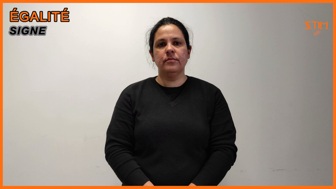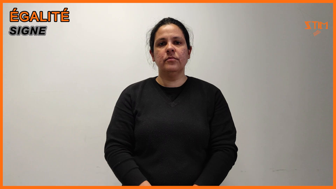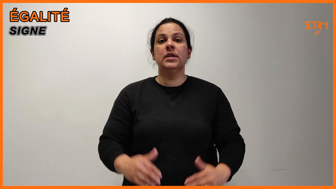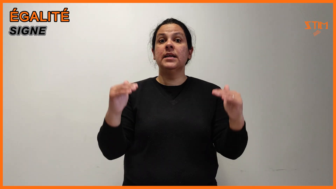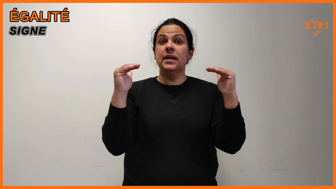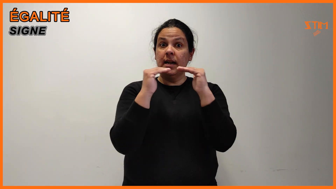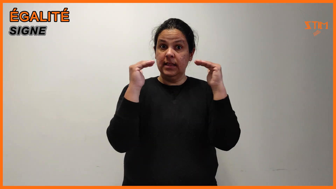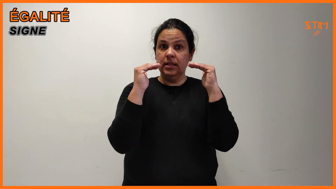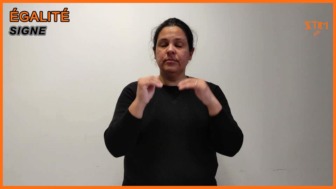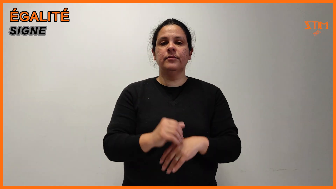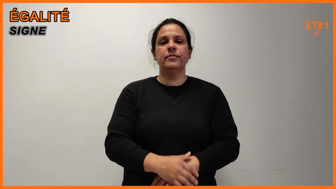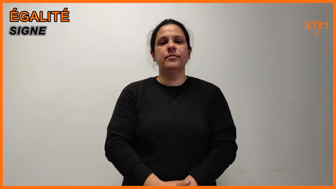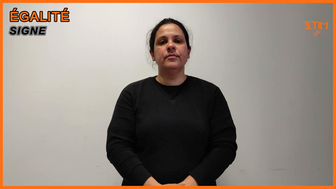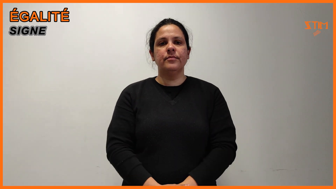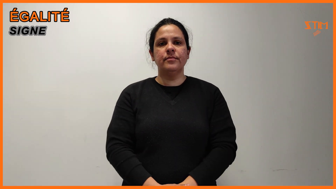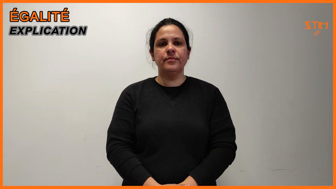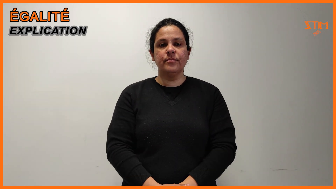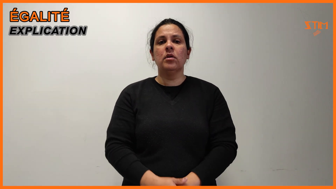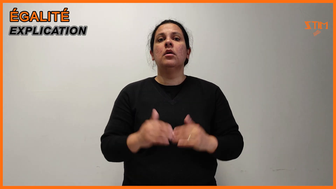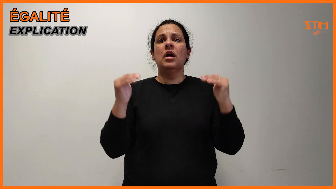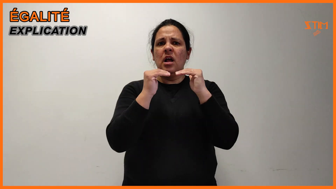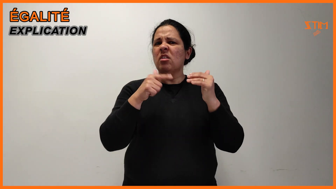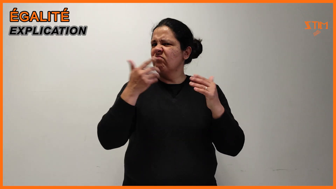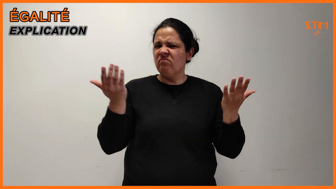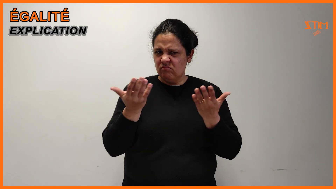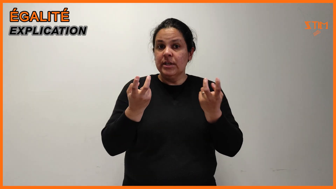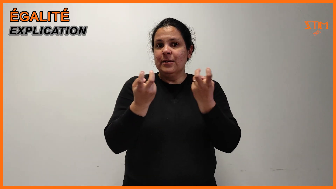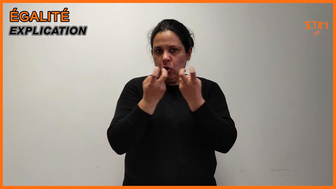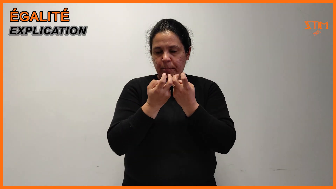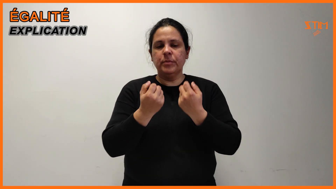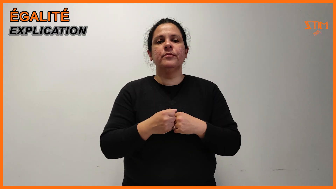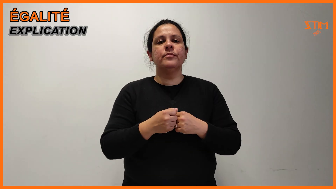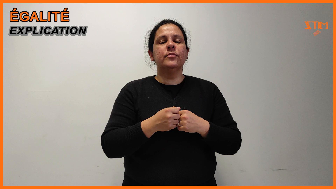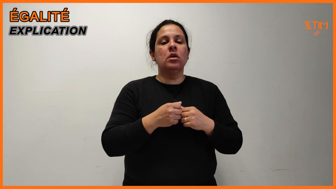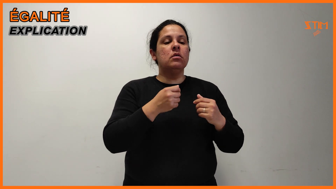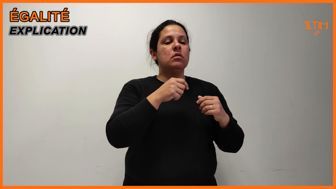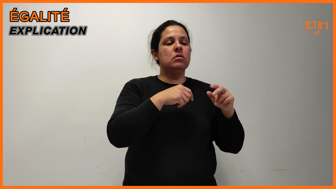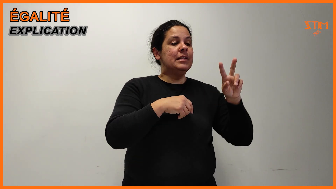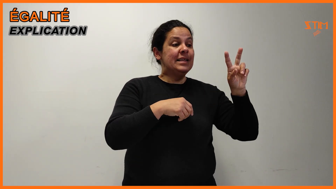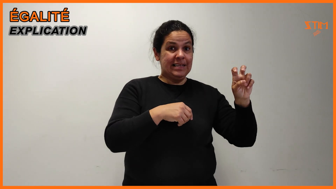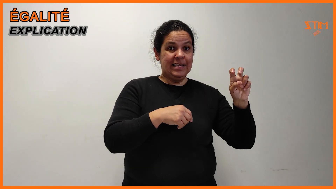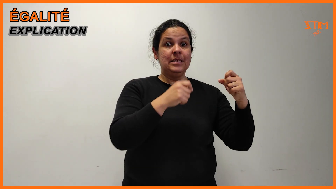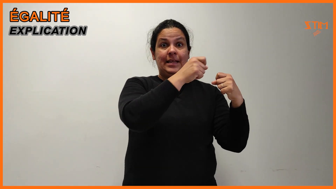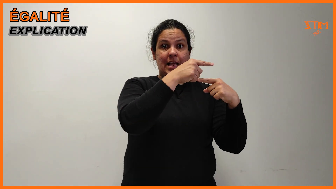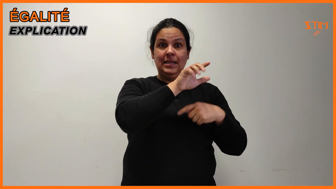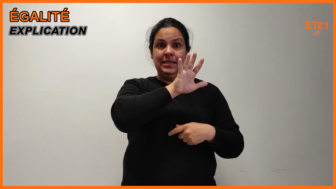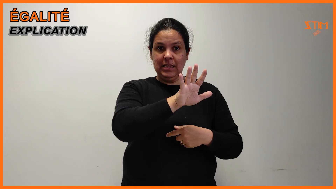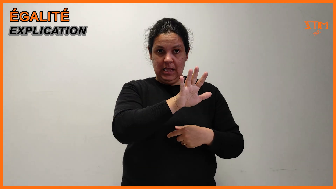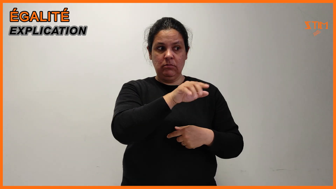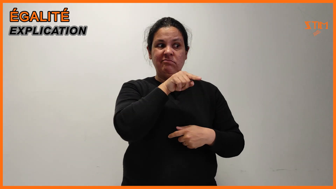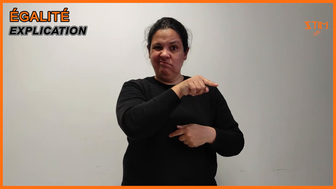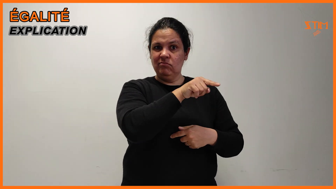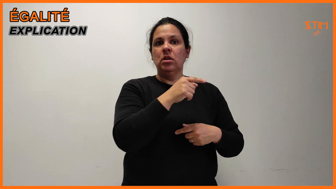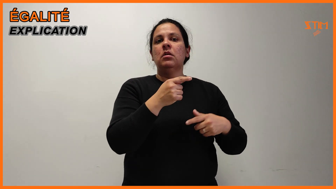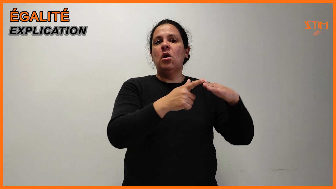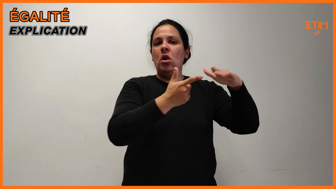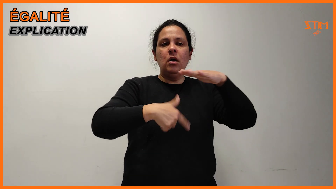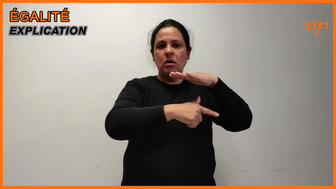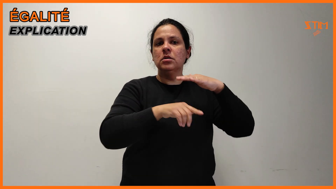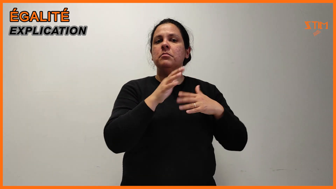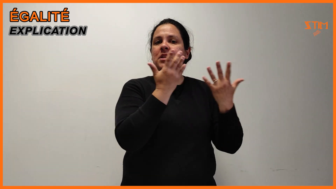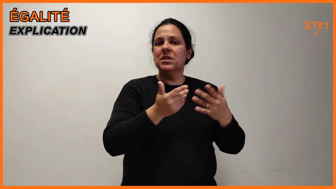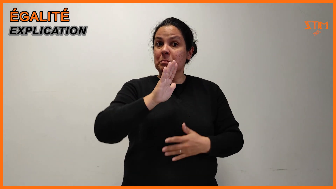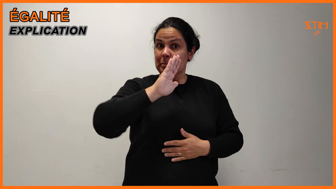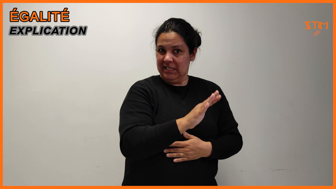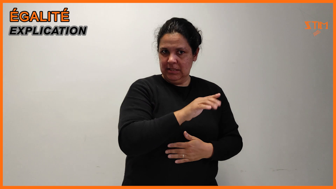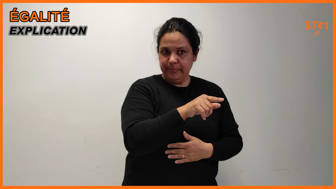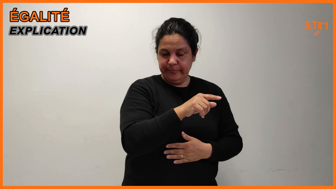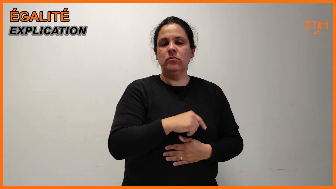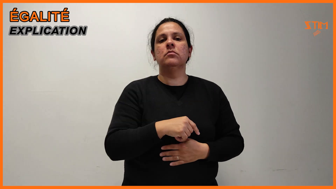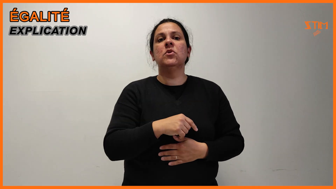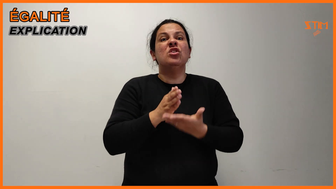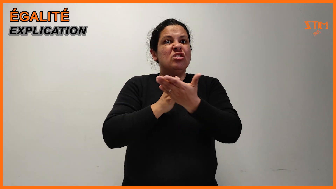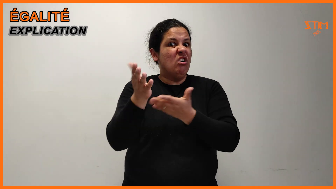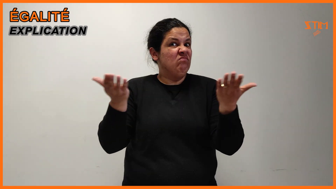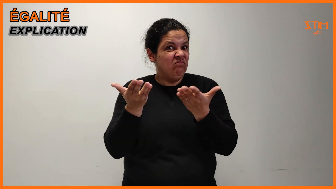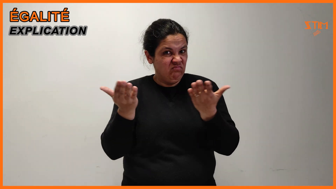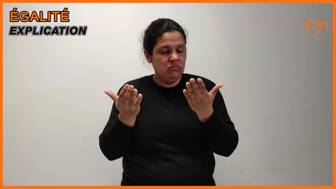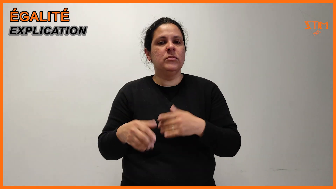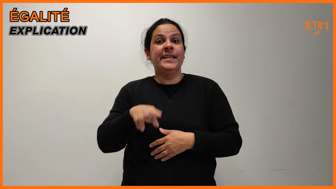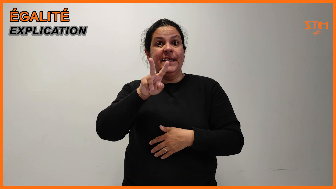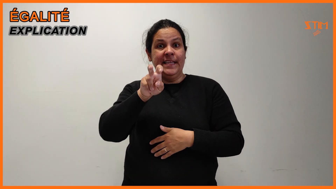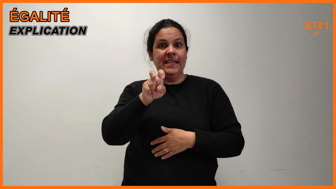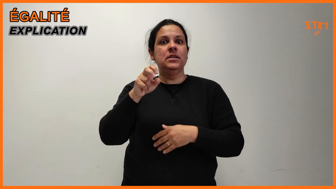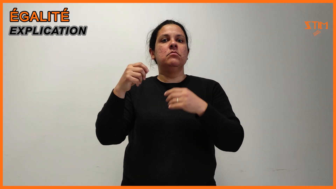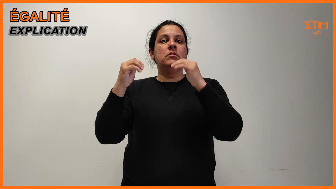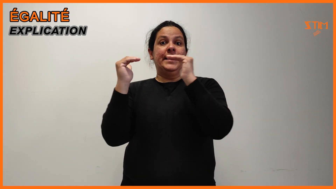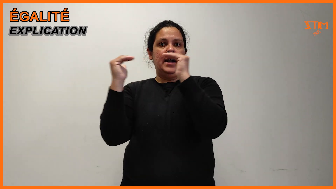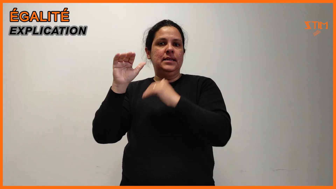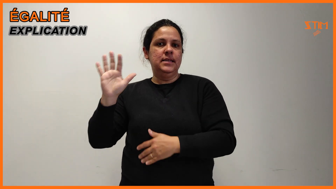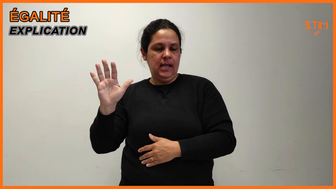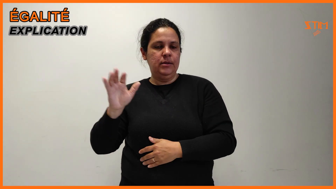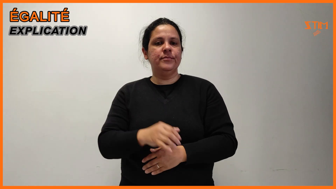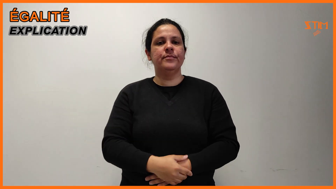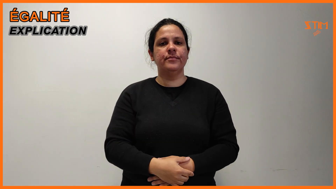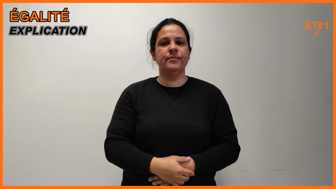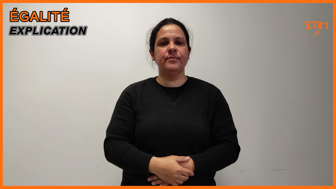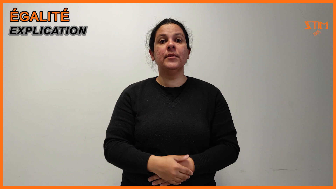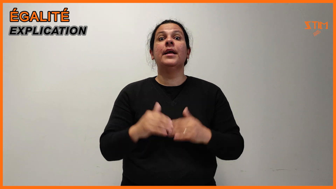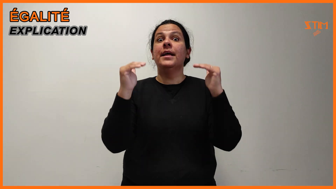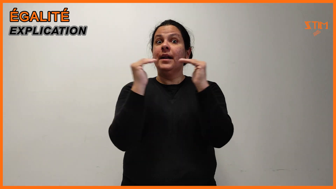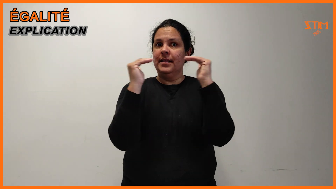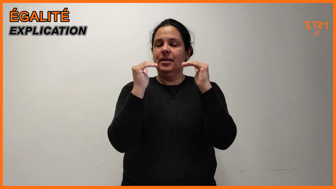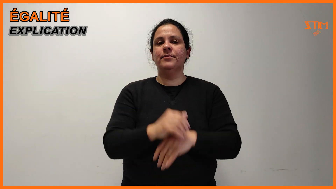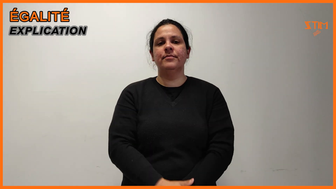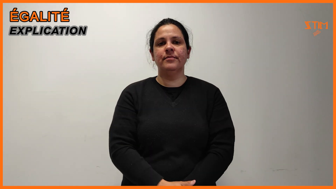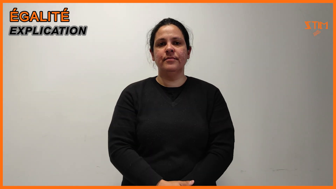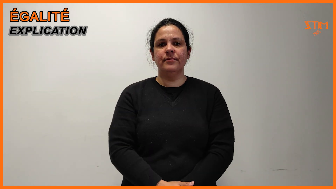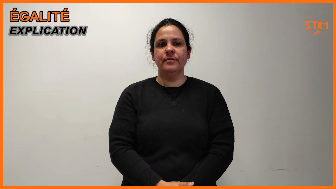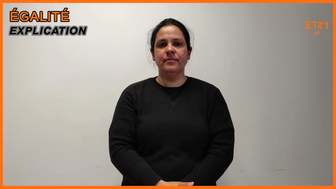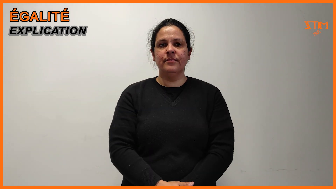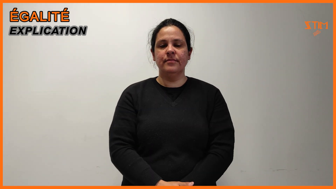Egalité